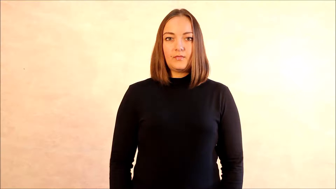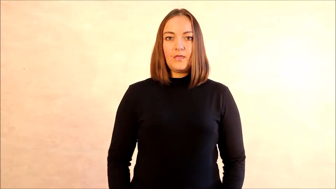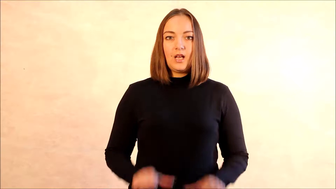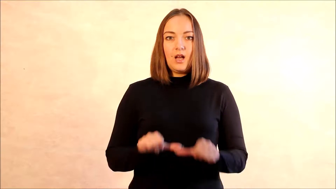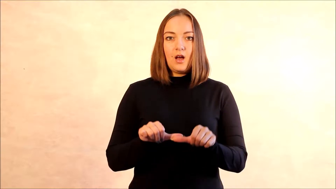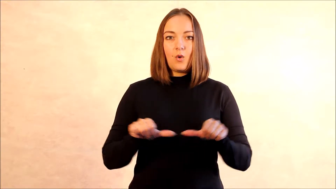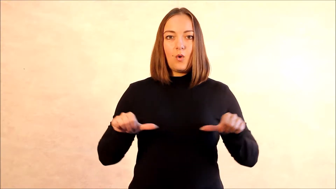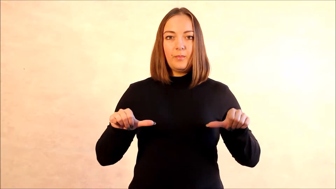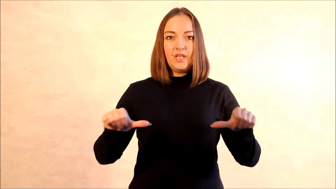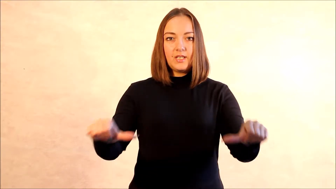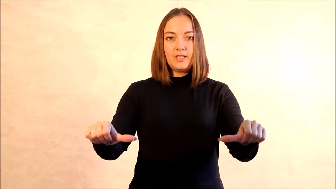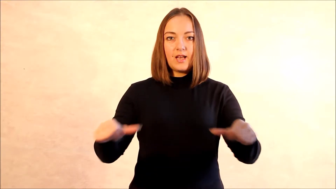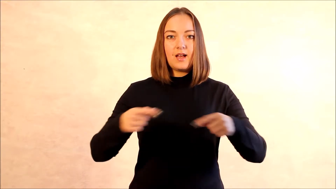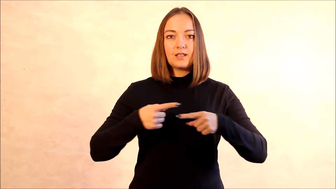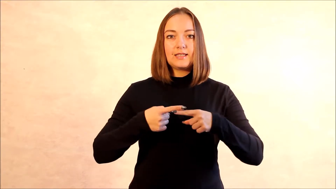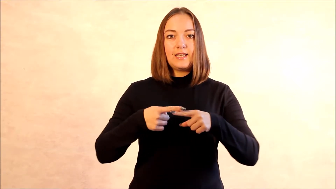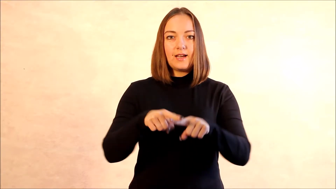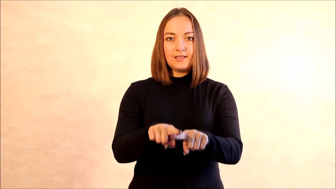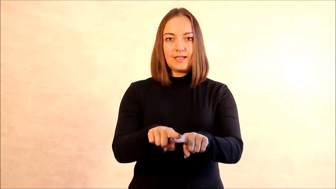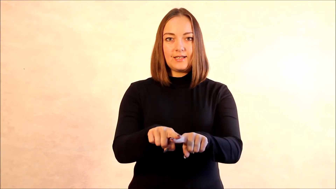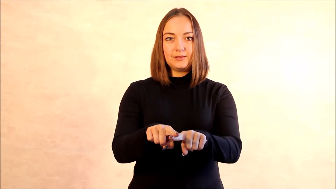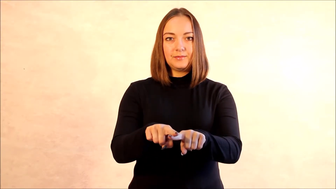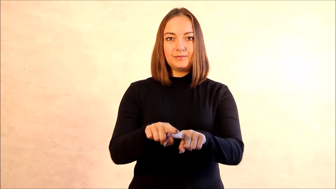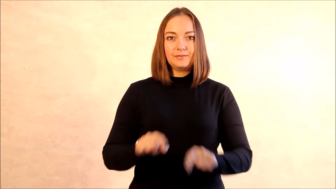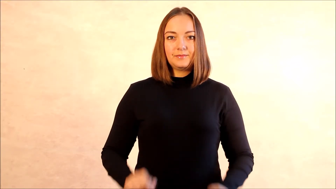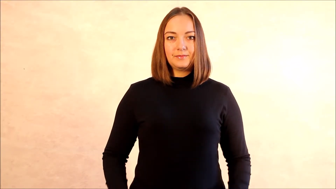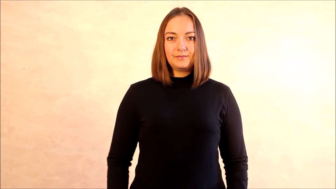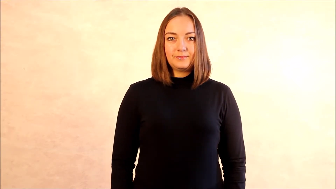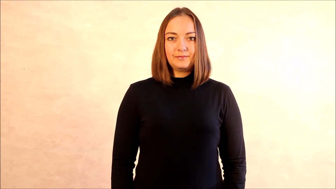Comisia tehnică